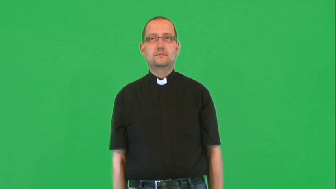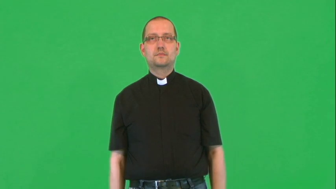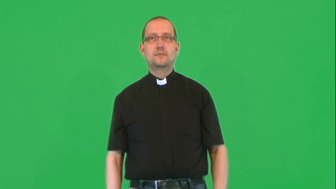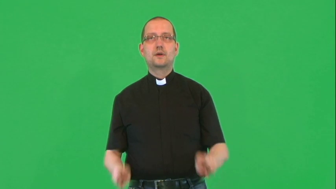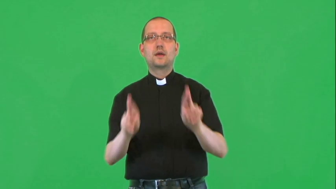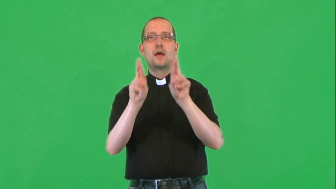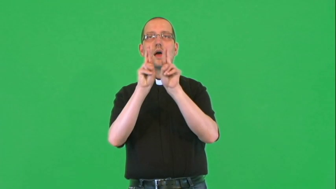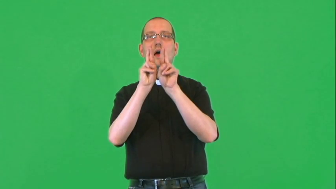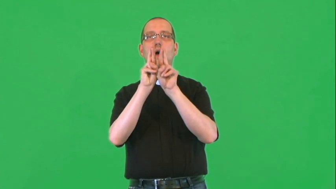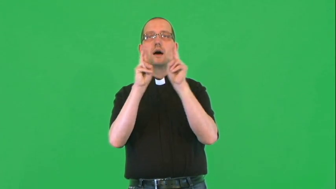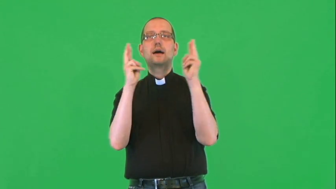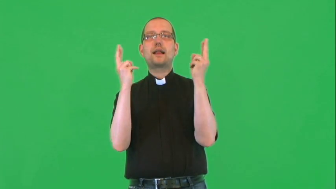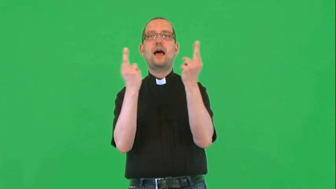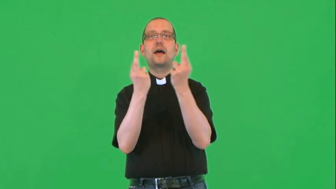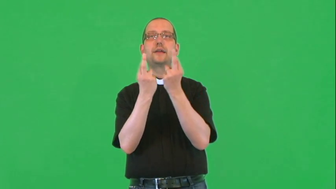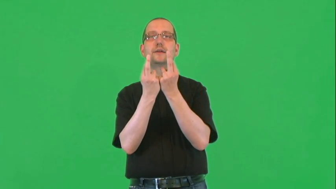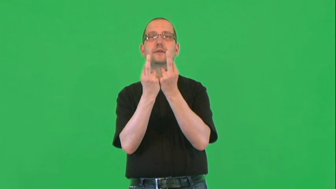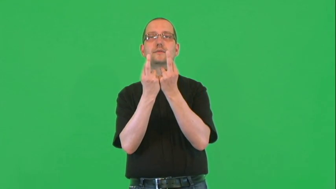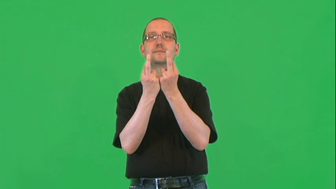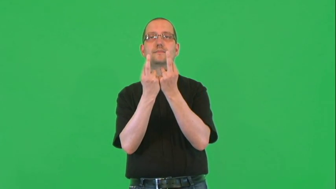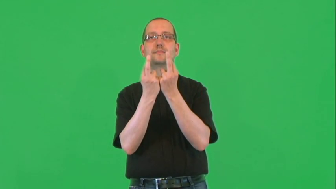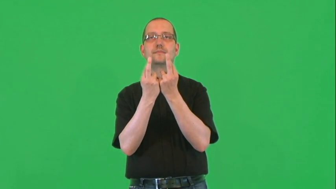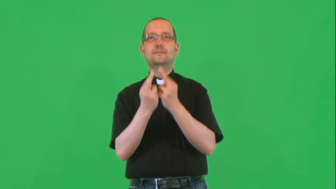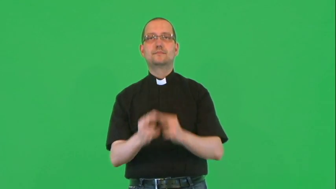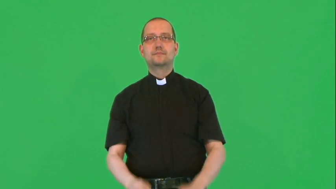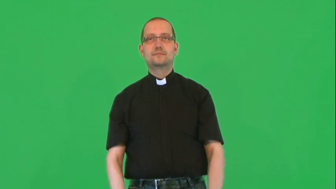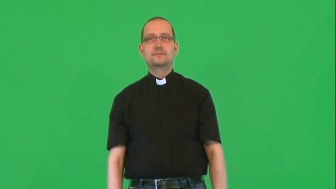raj